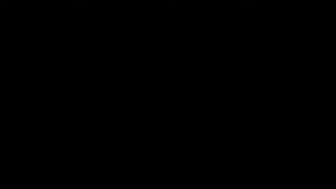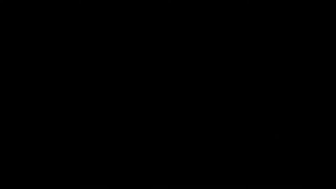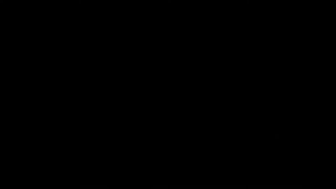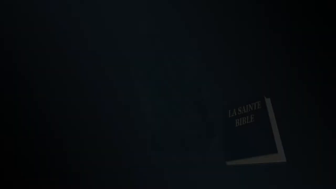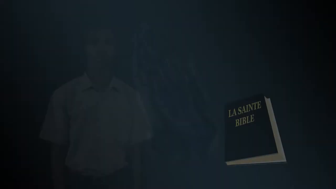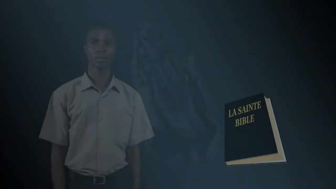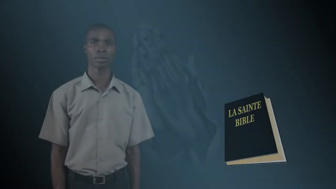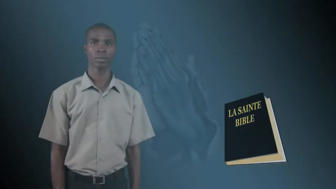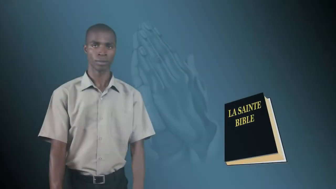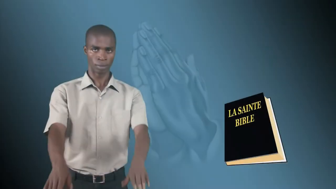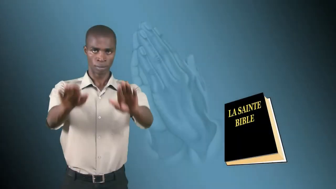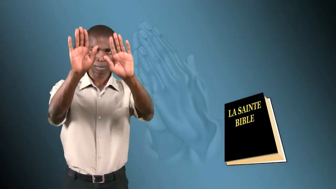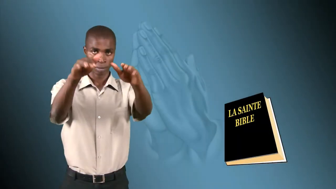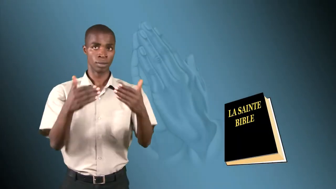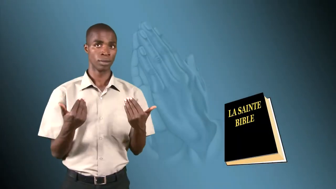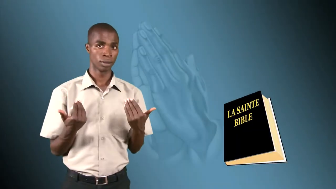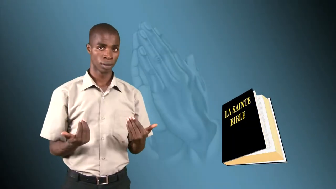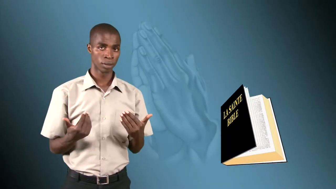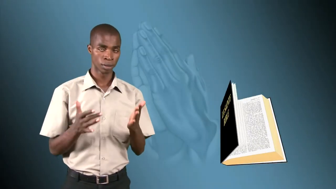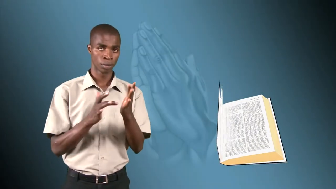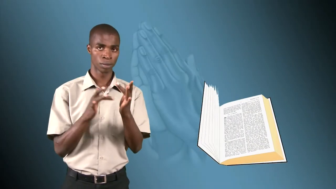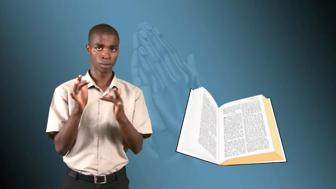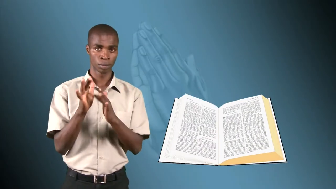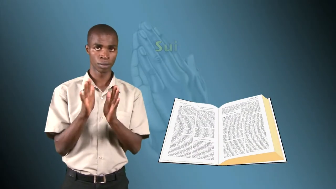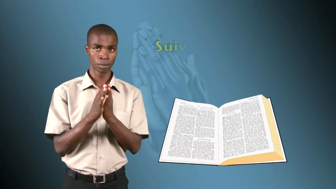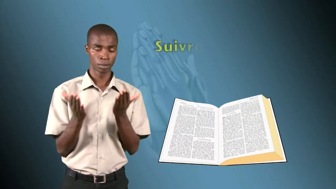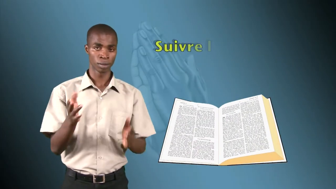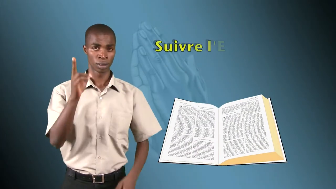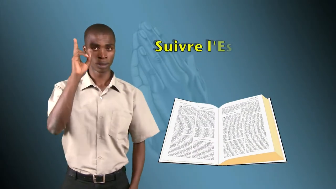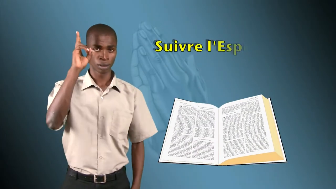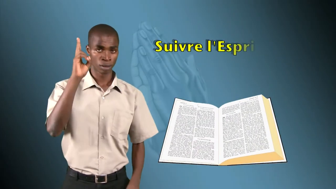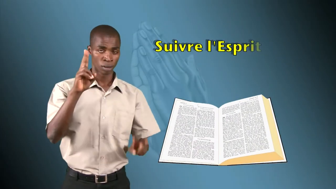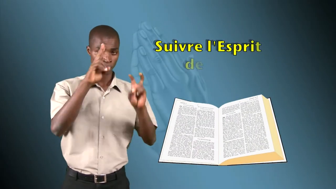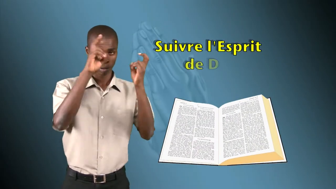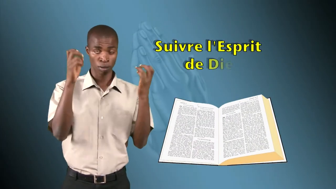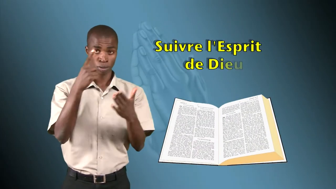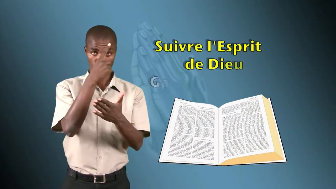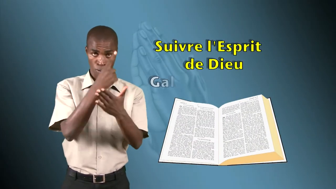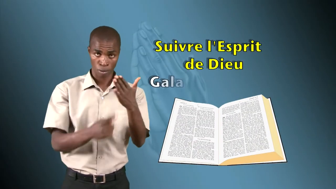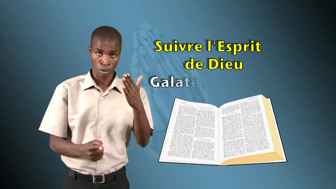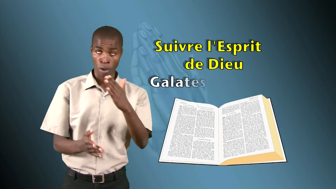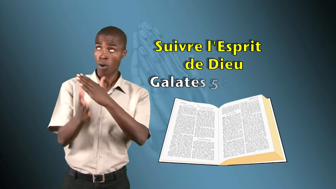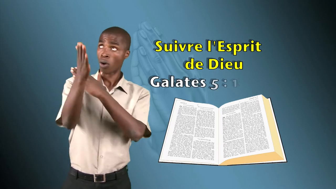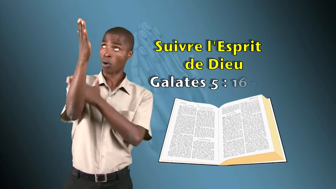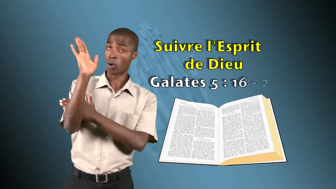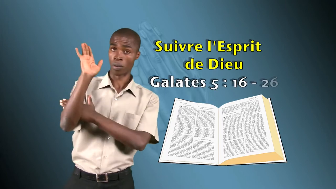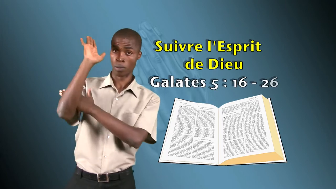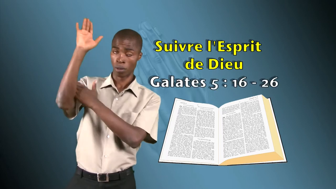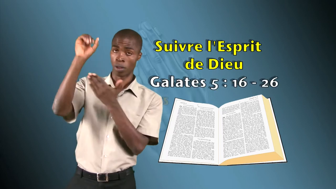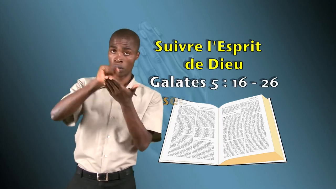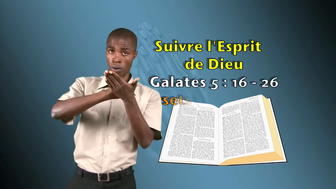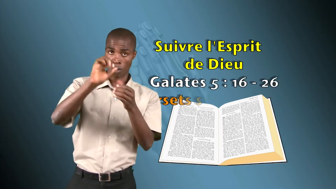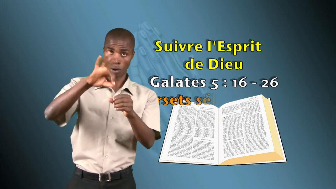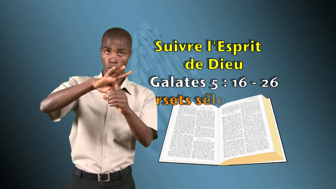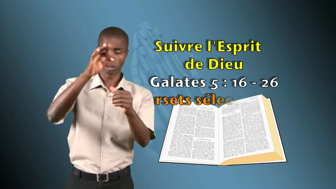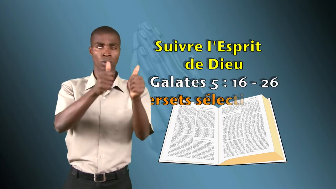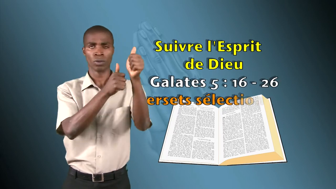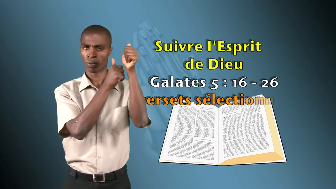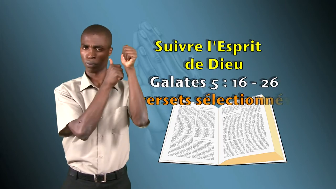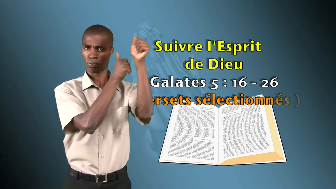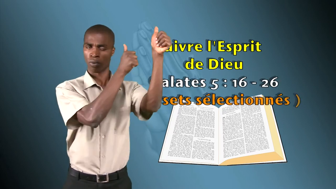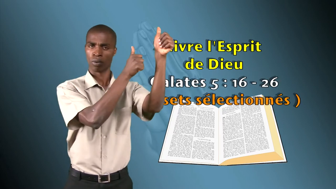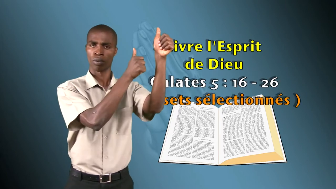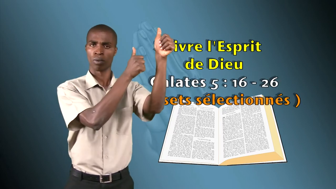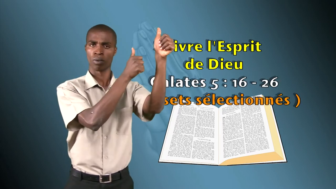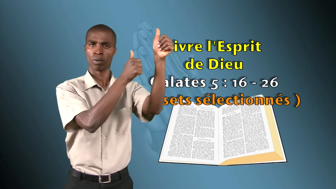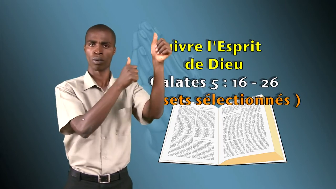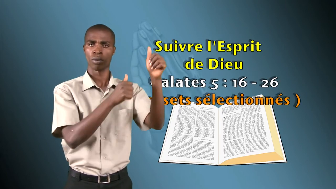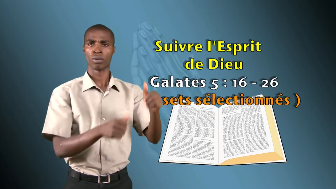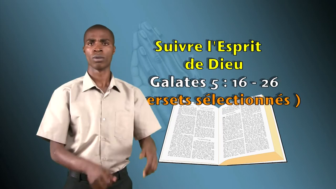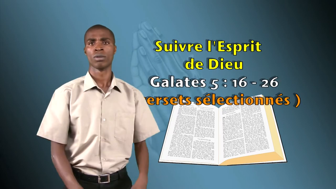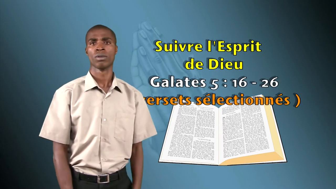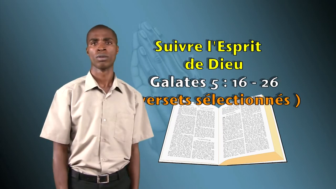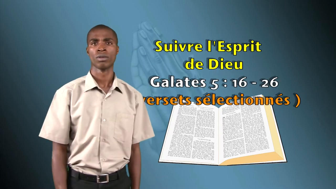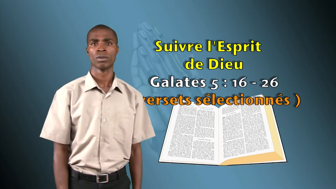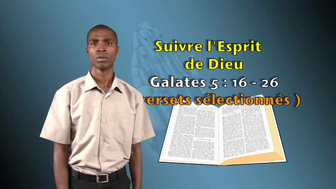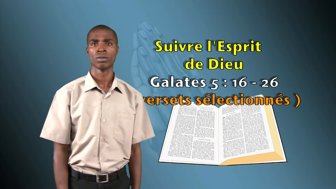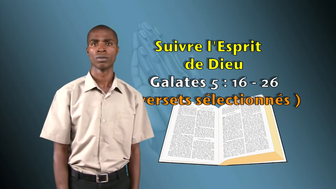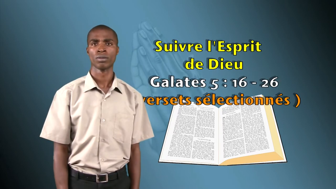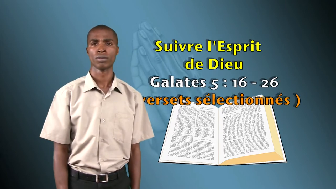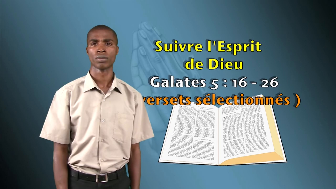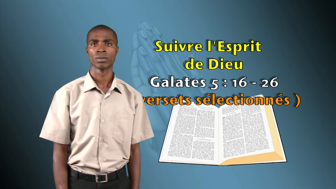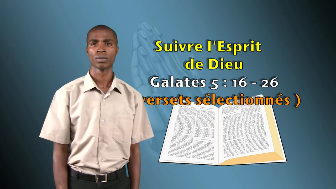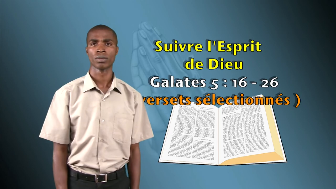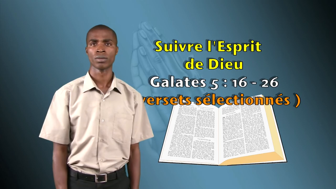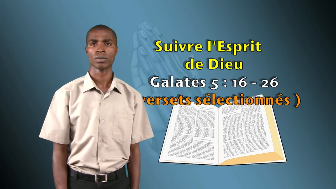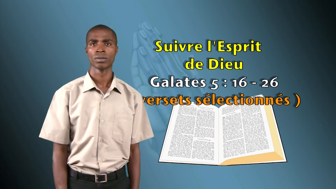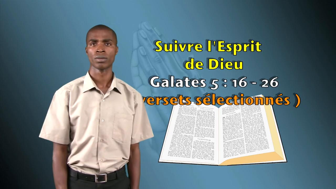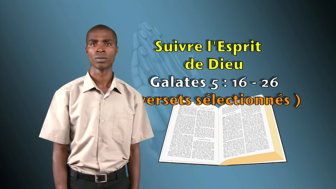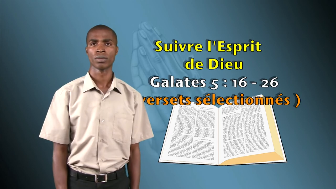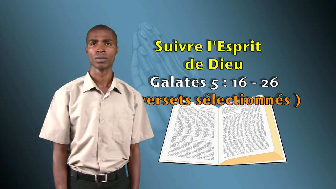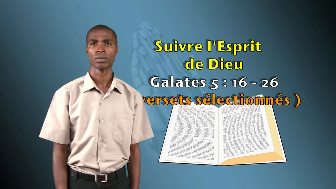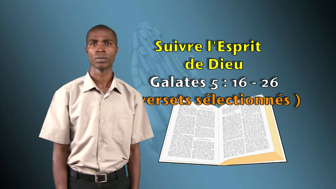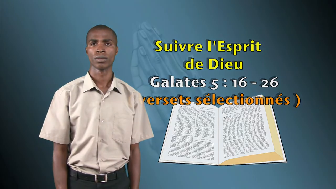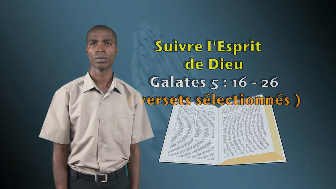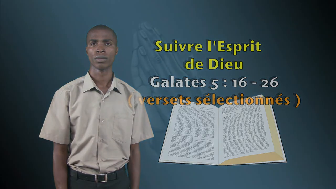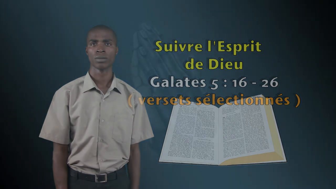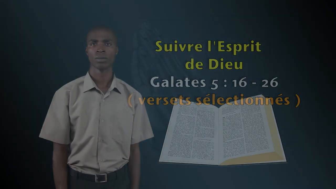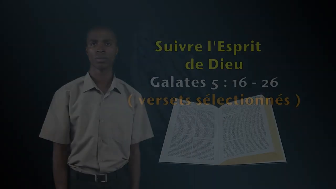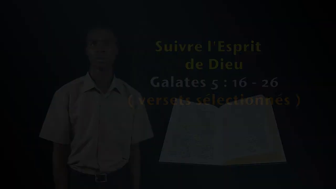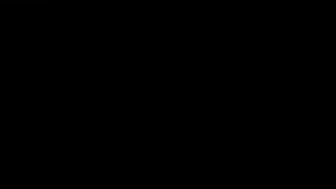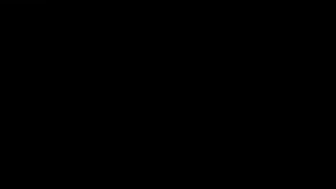Suivre l'Esprit de Dieu